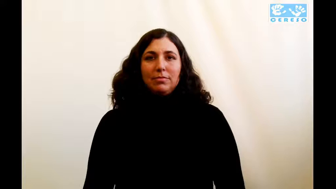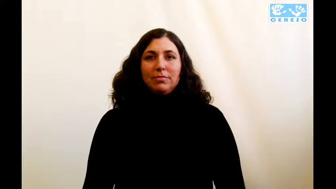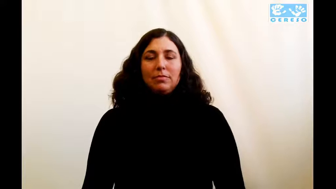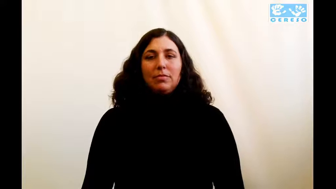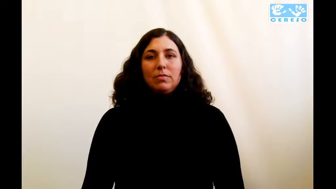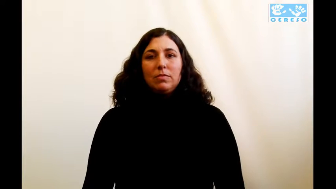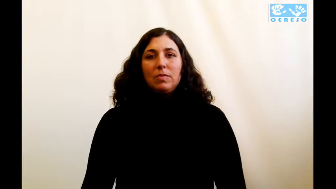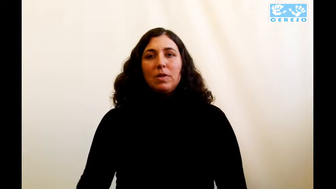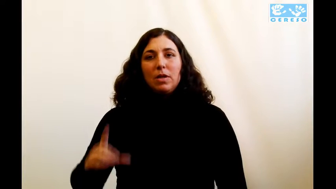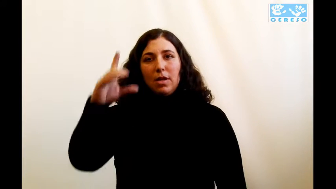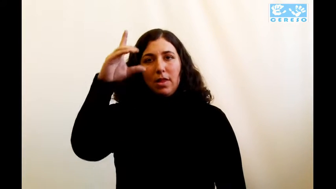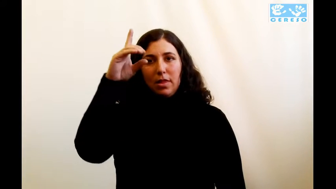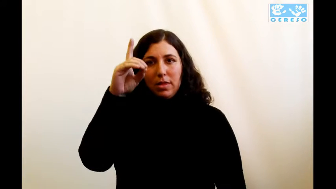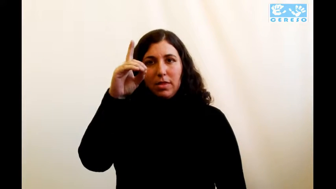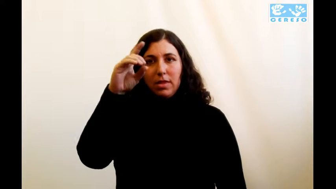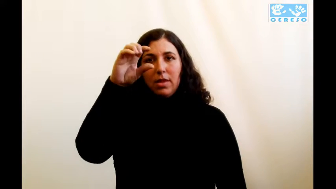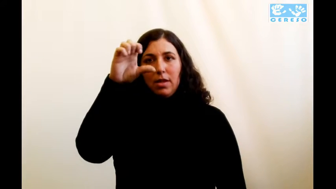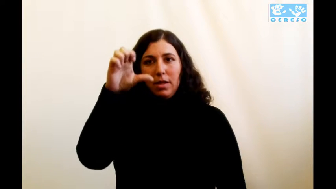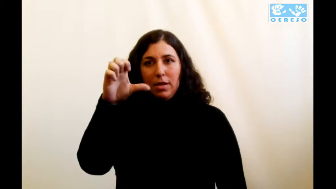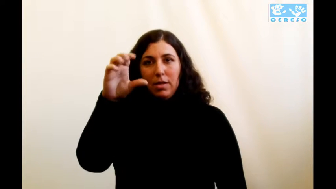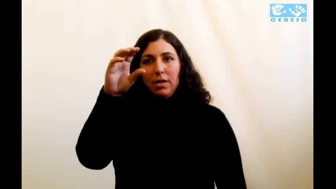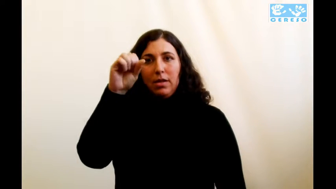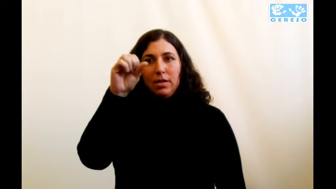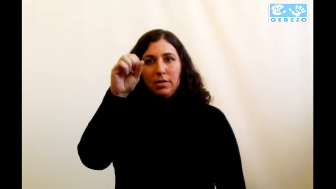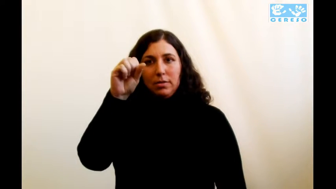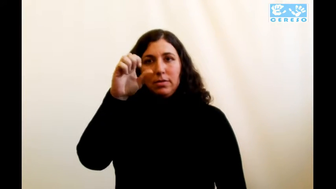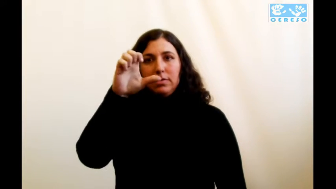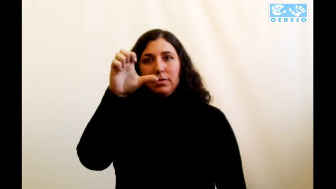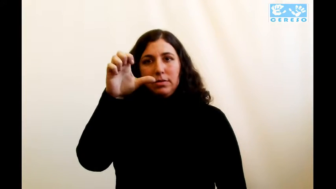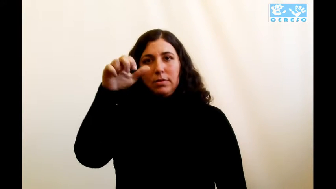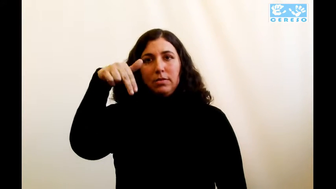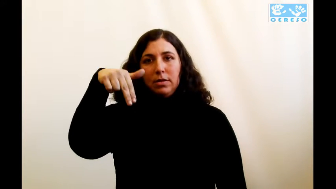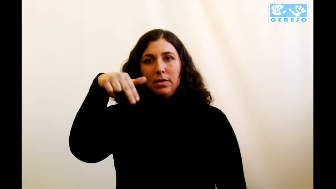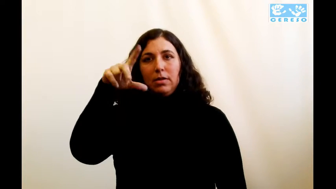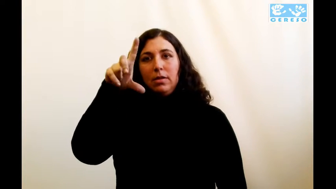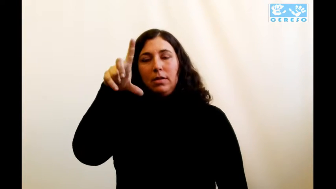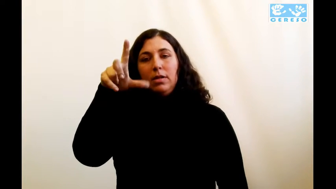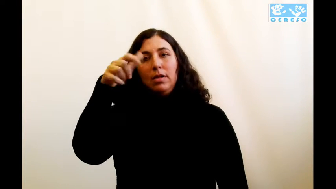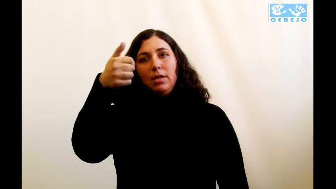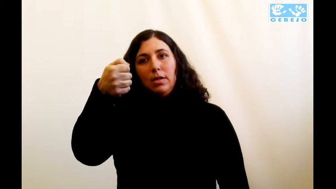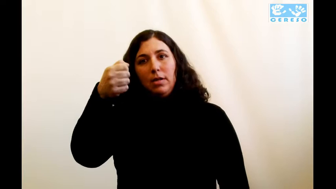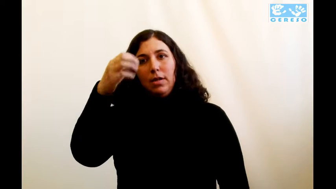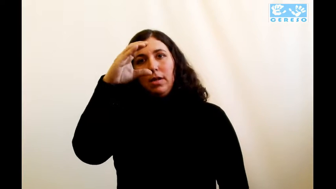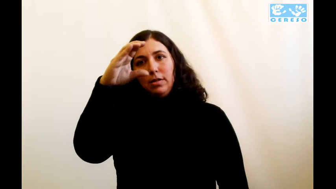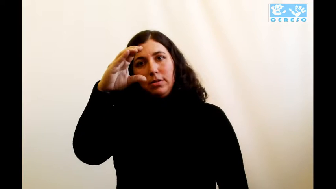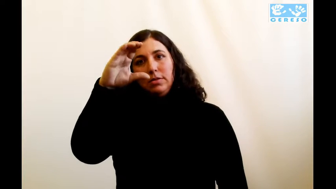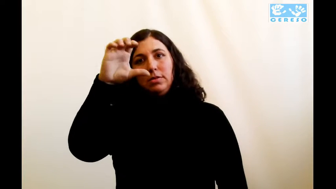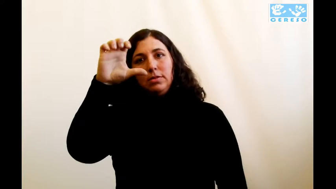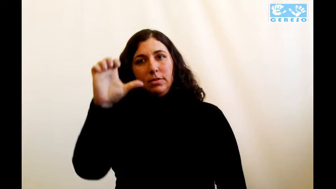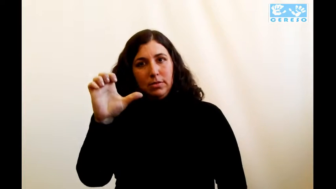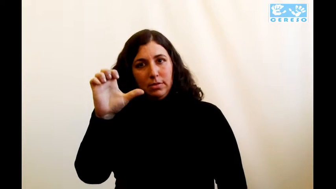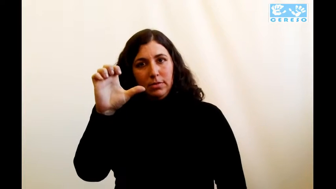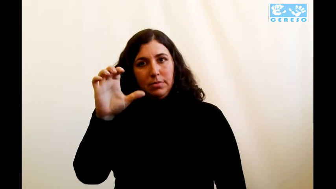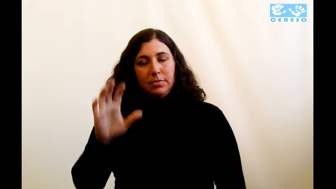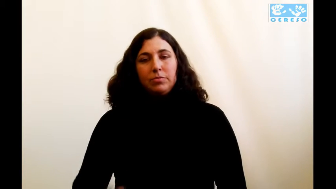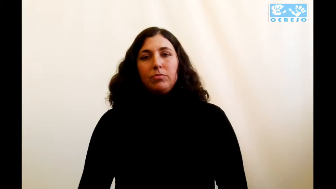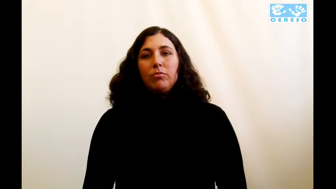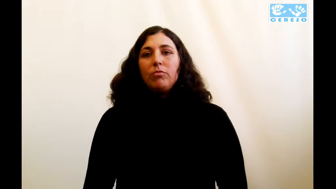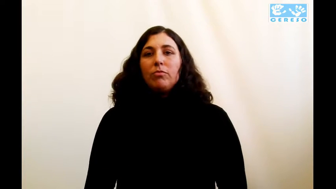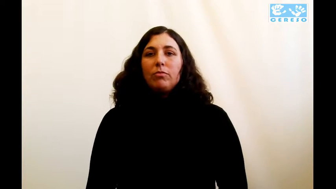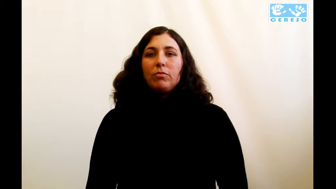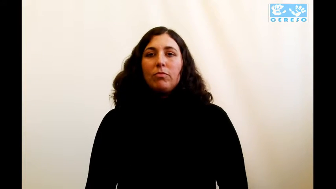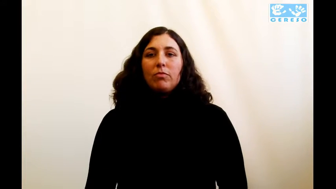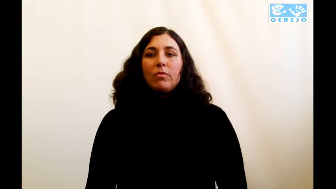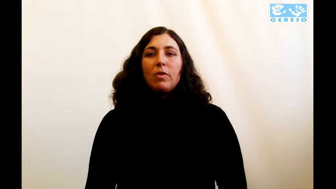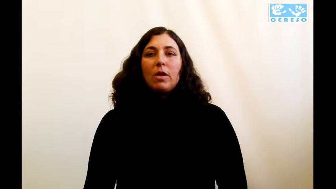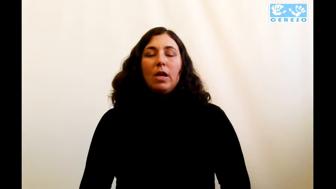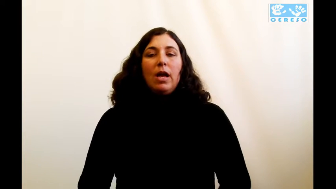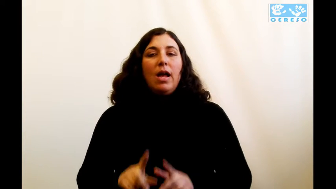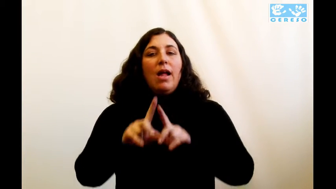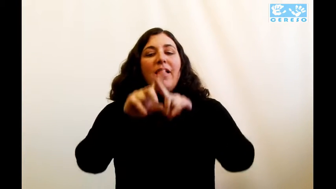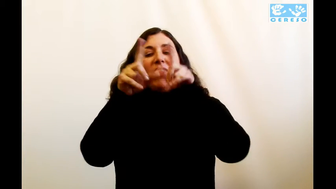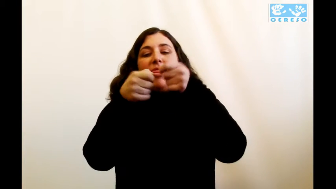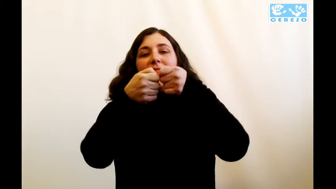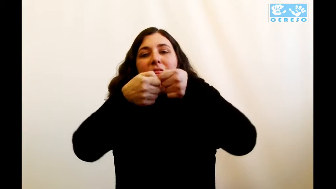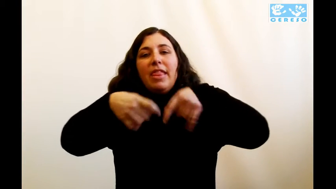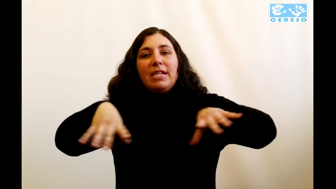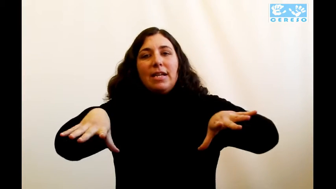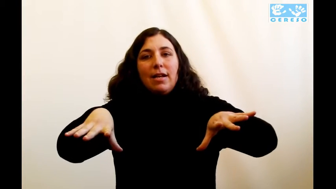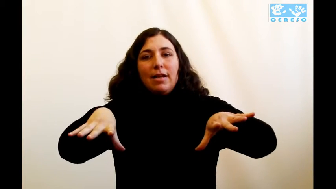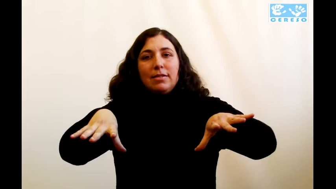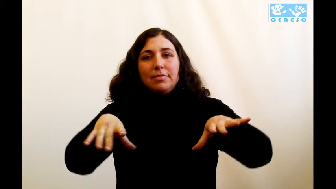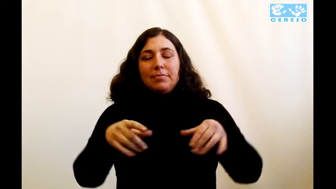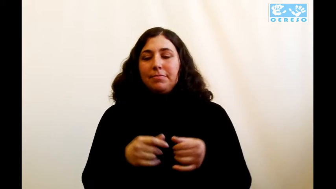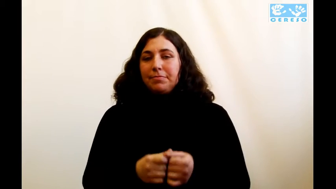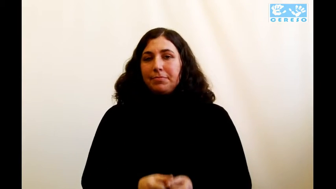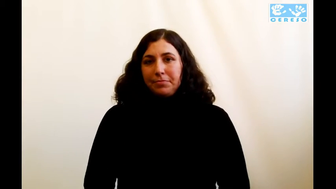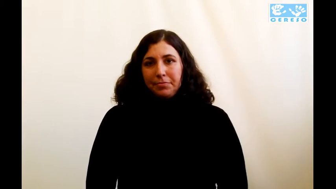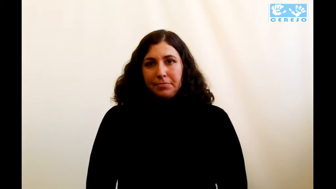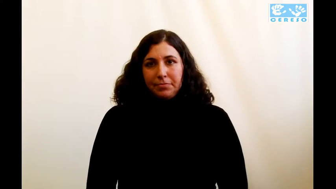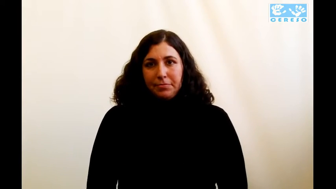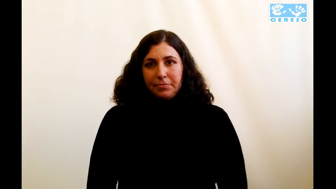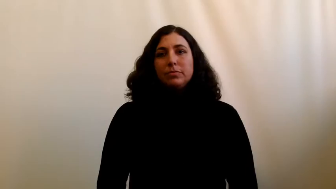Desenlace